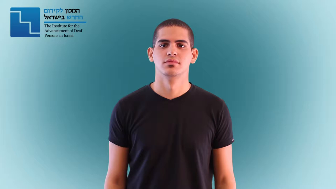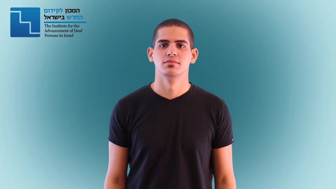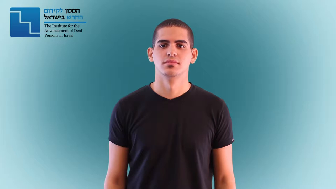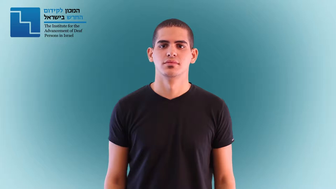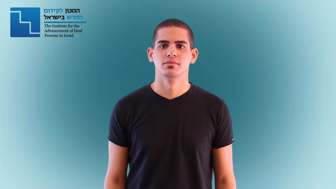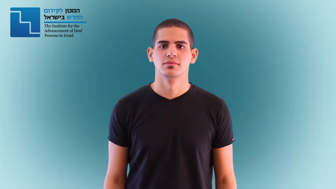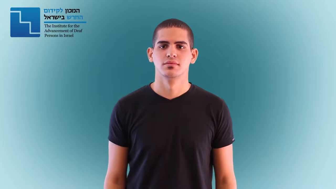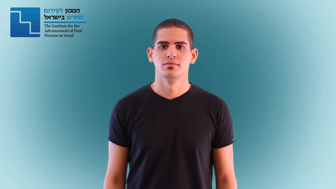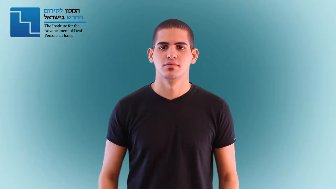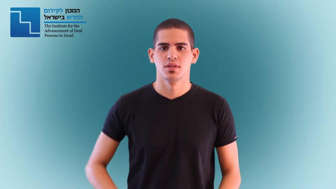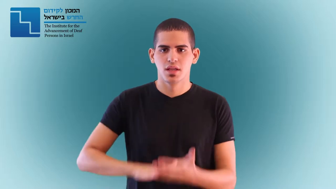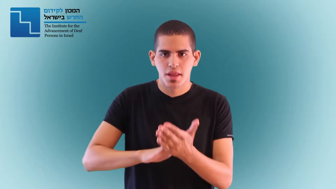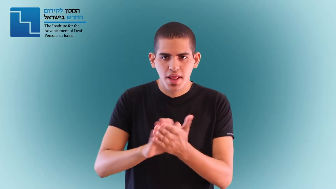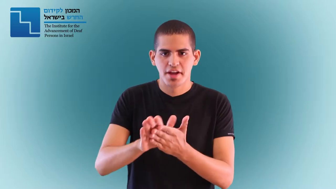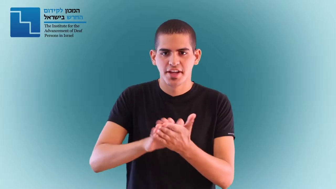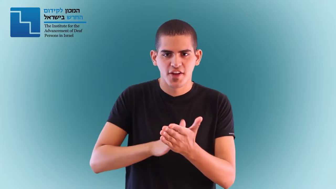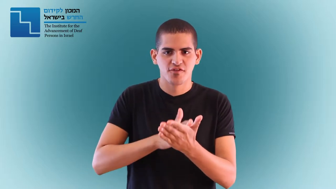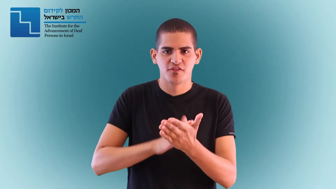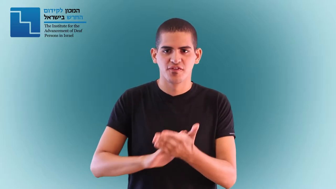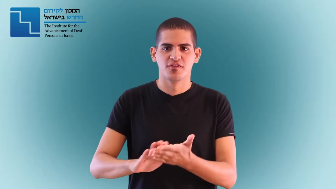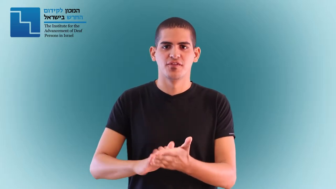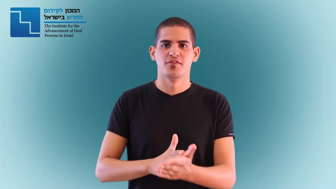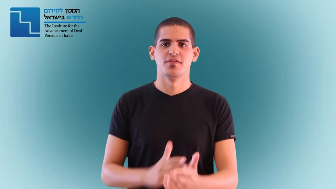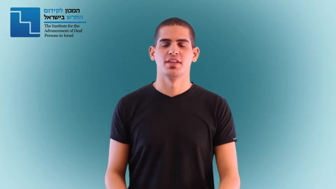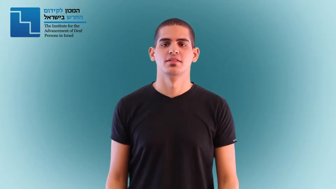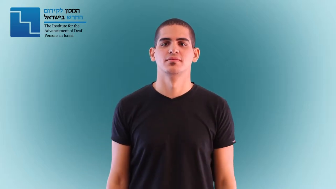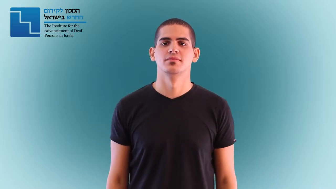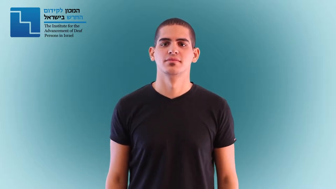לנגב